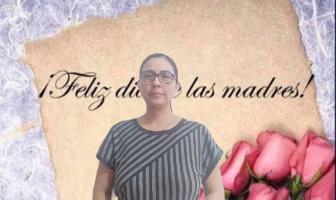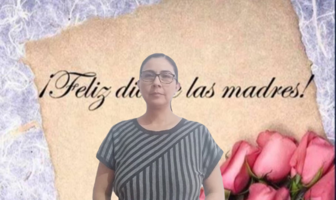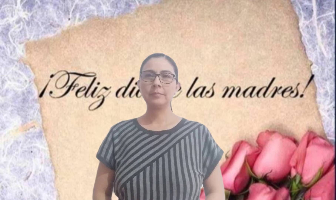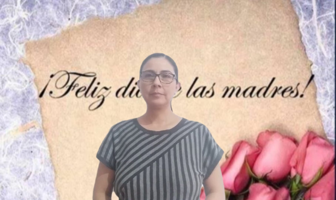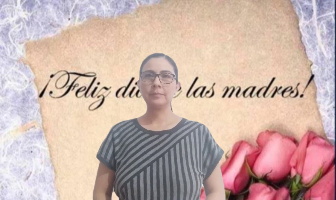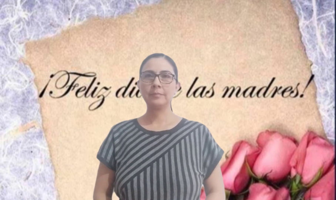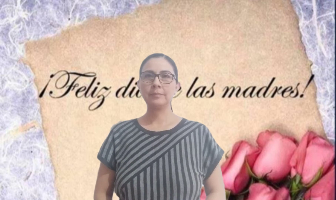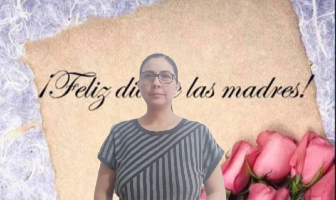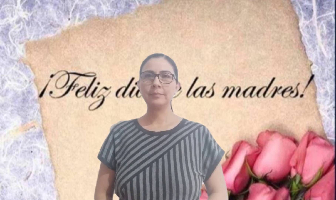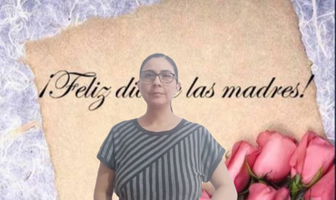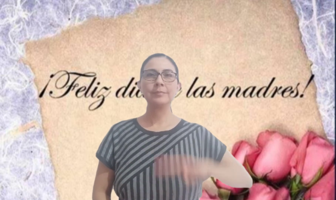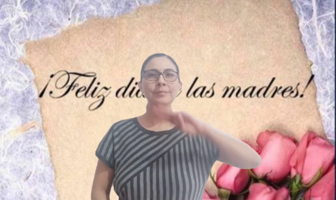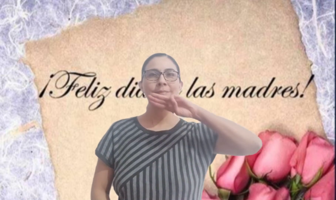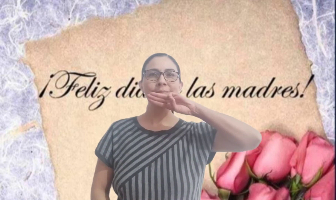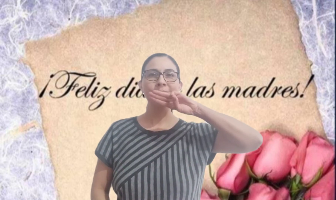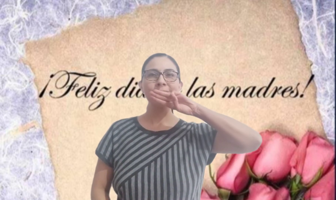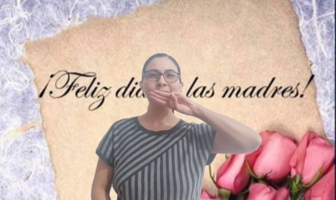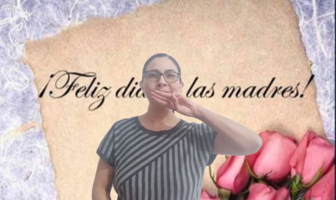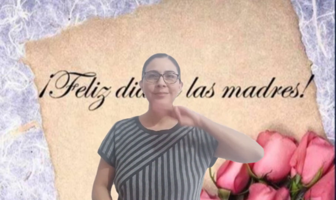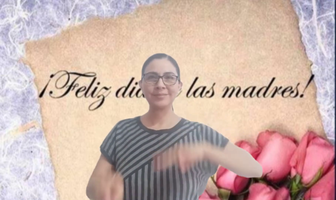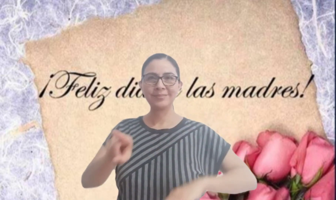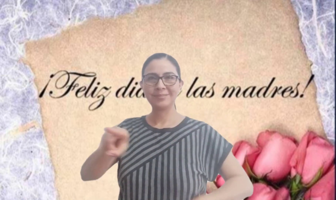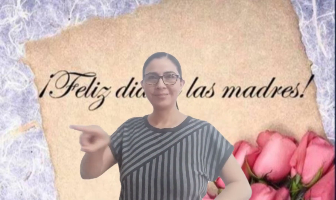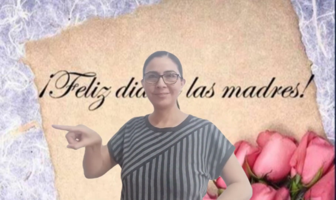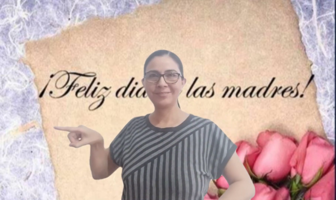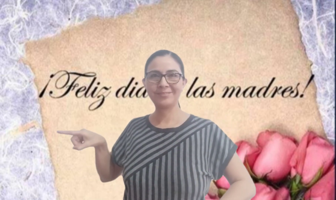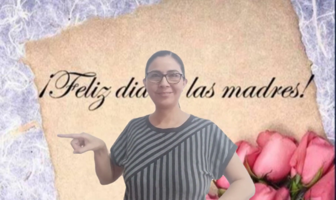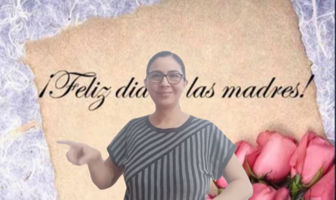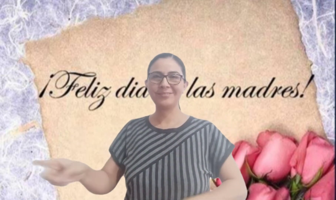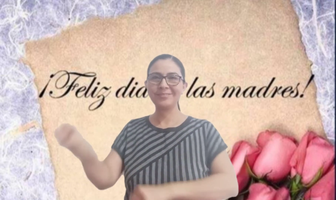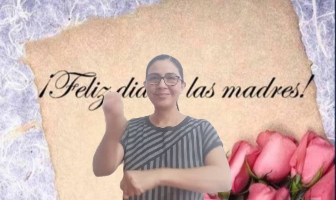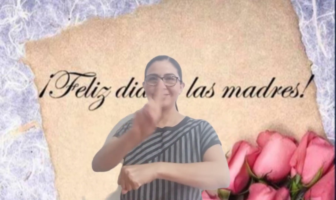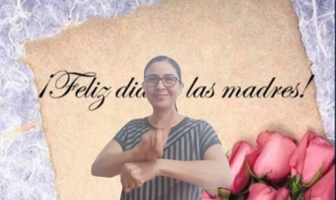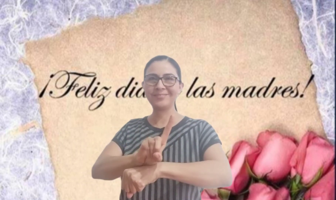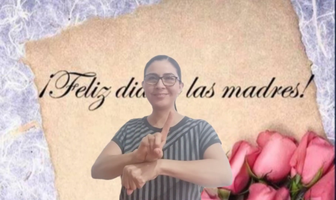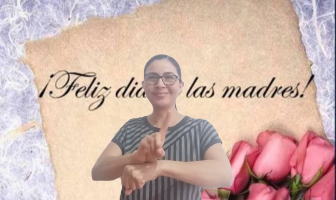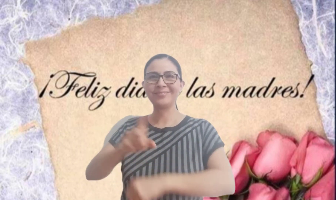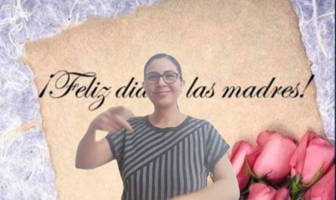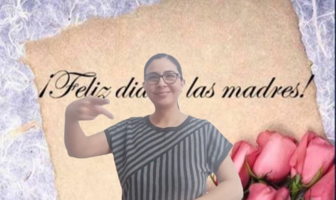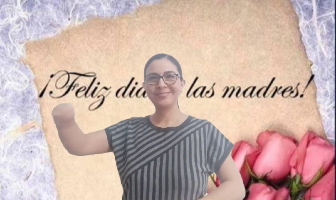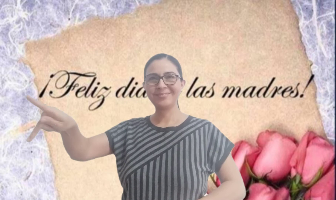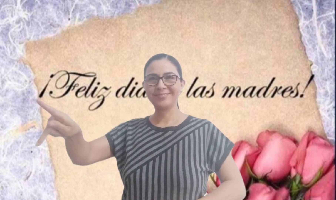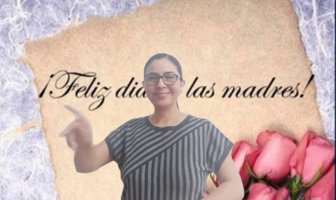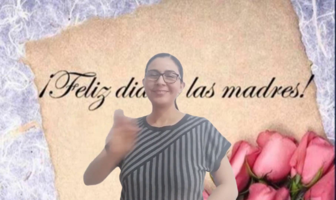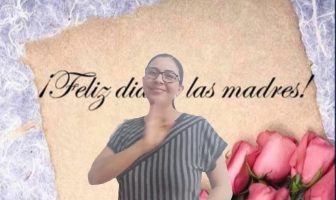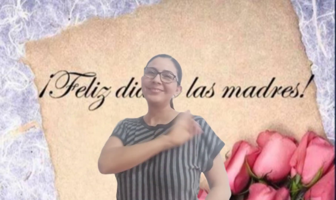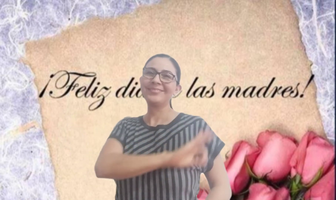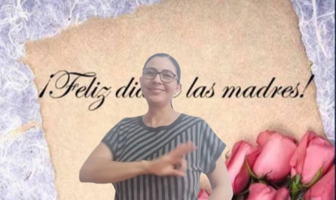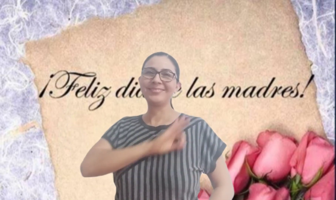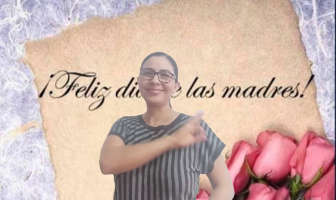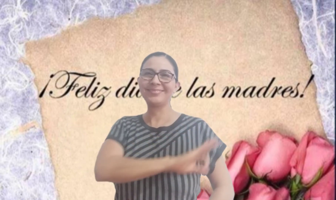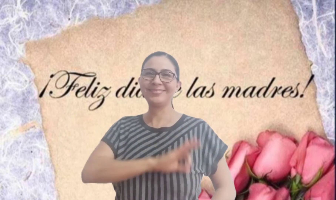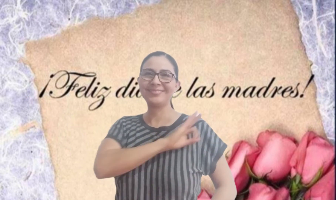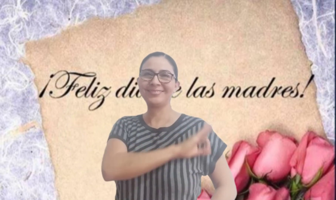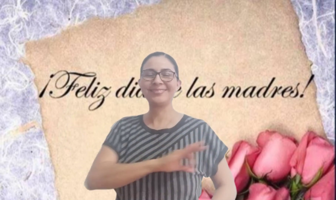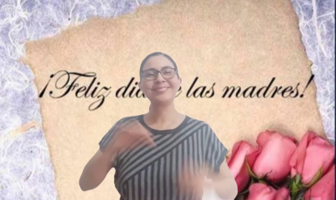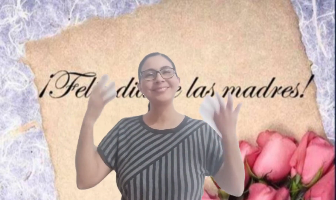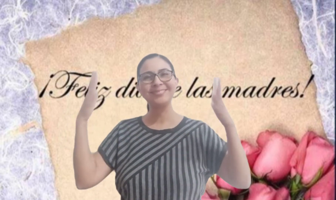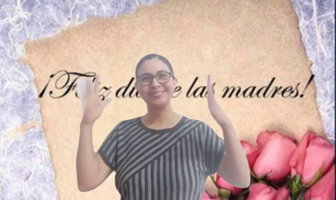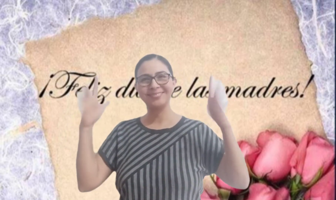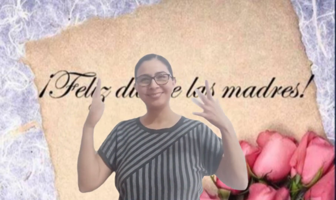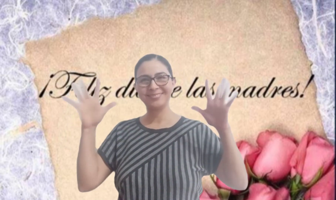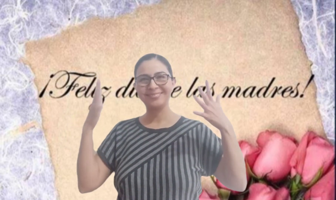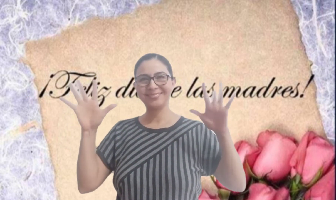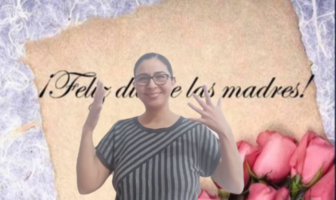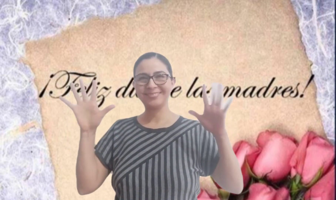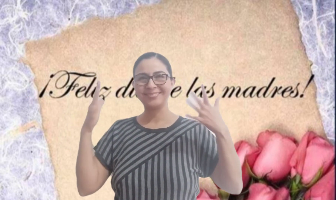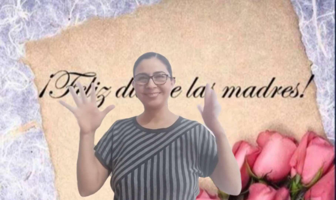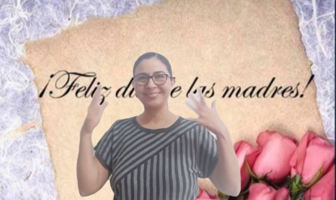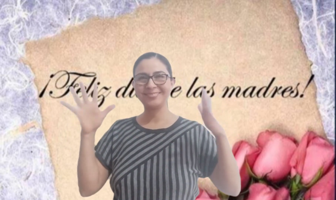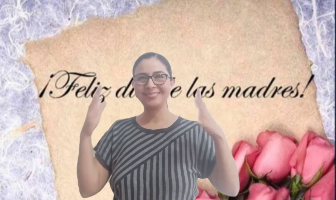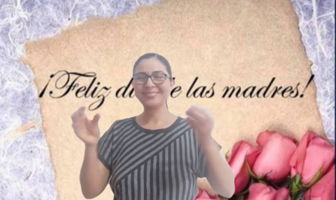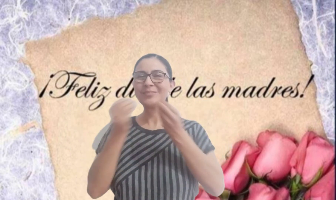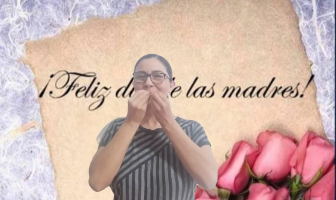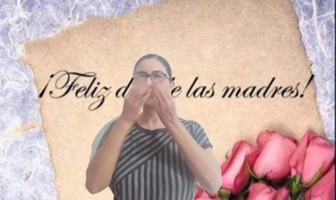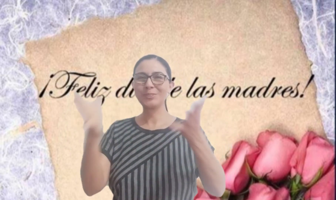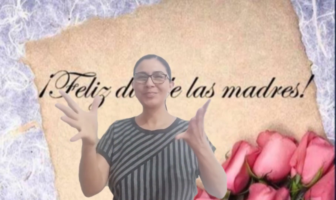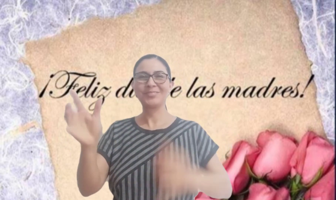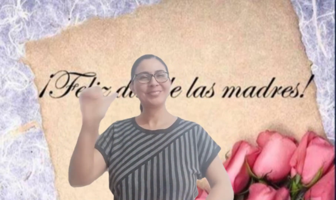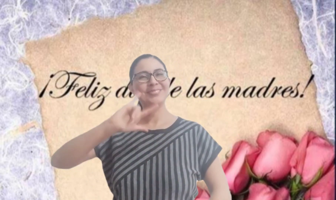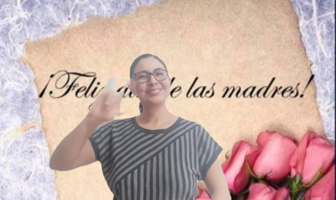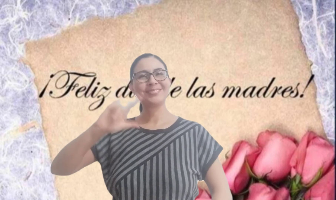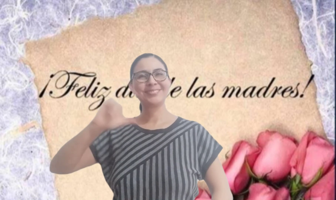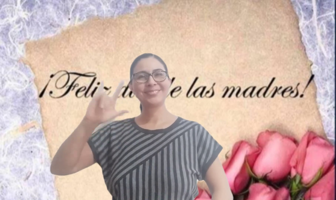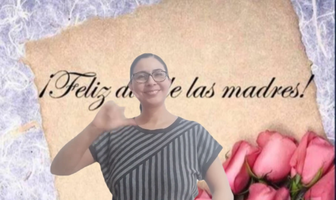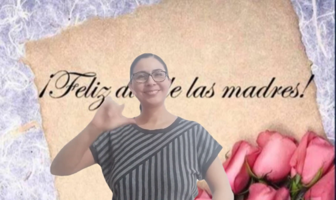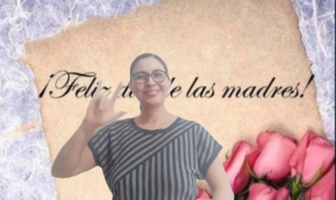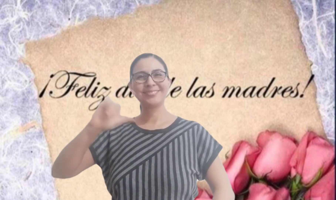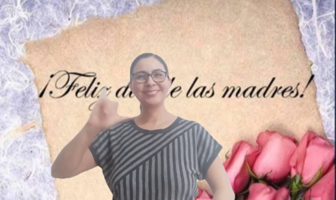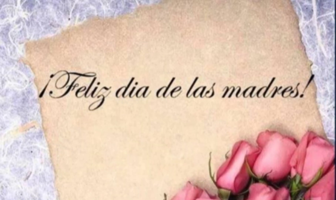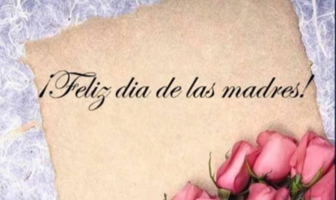Feliz Día de la Madres